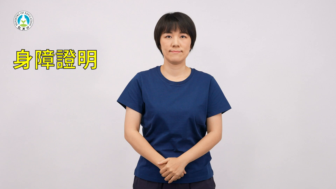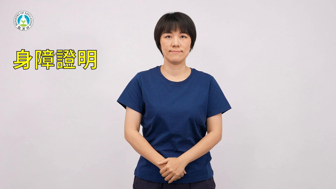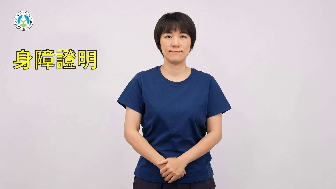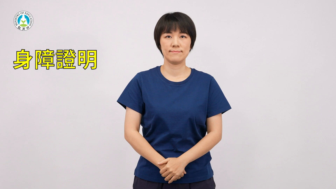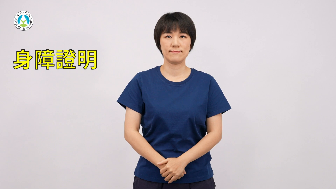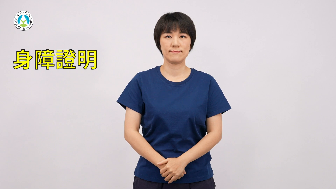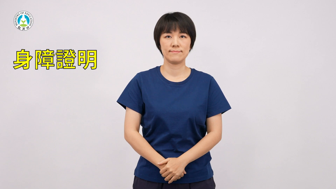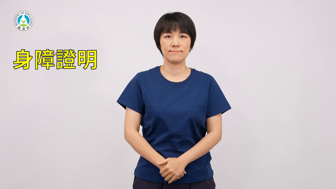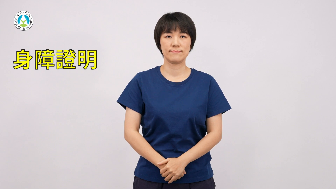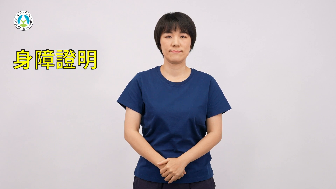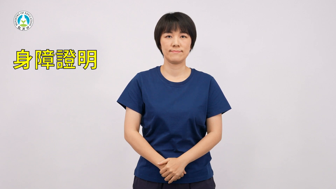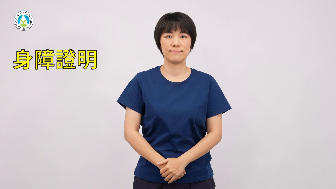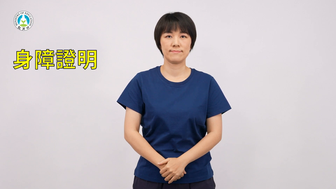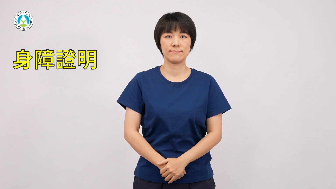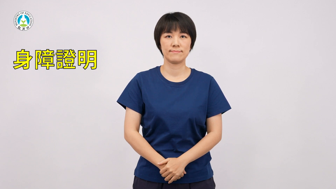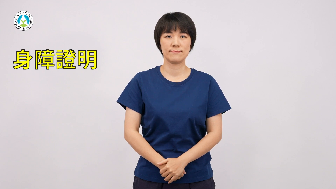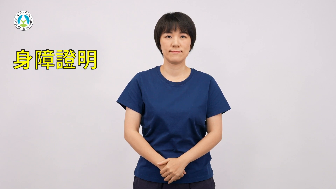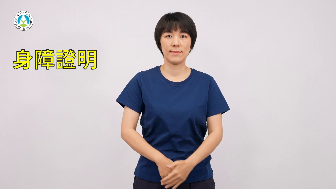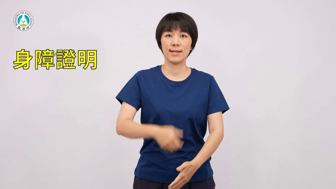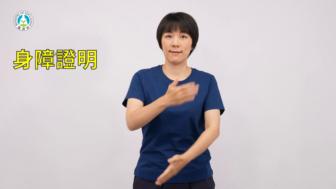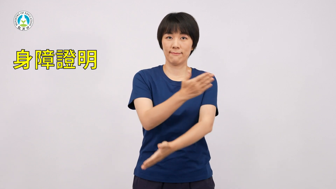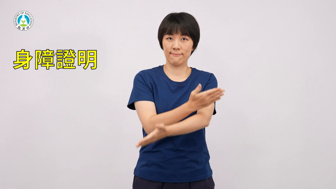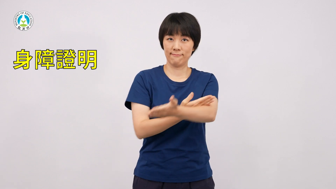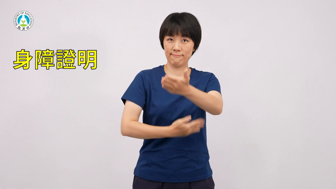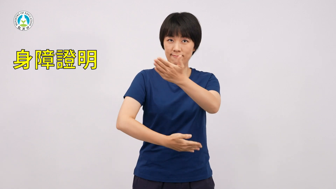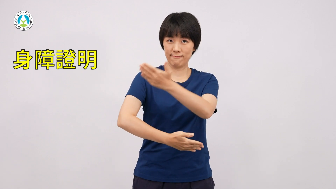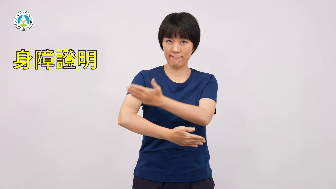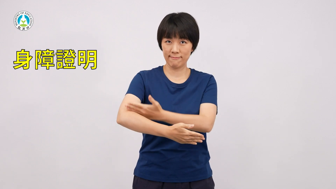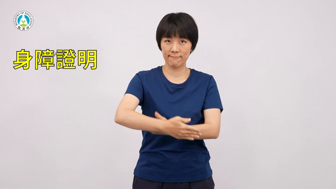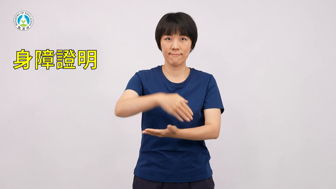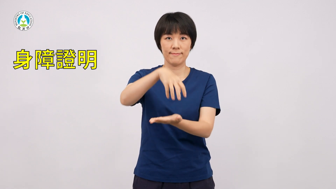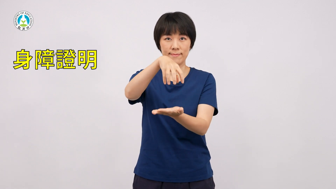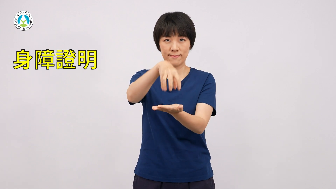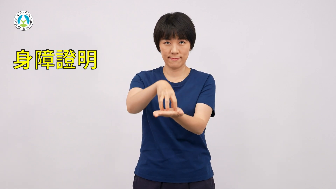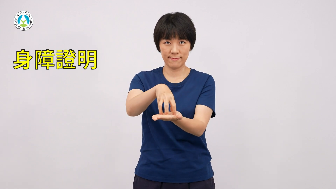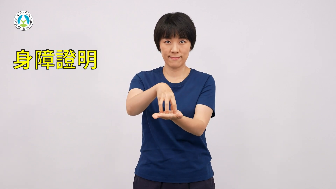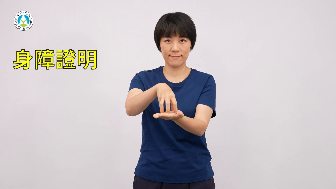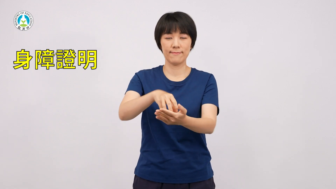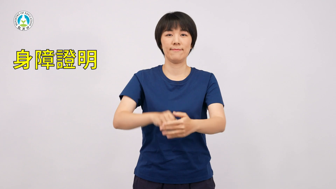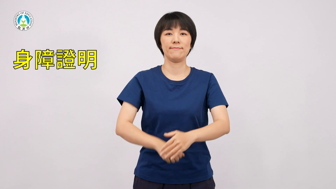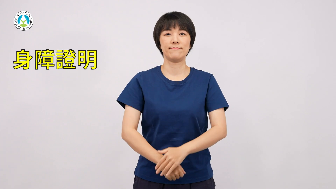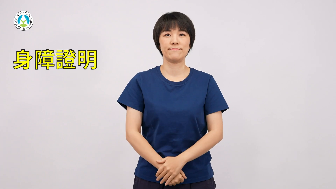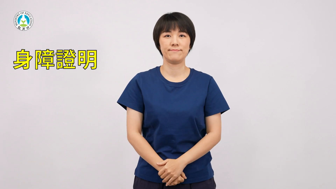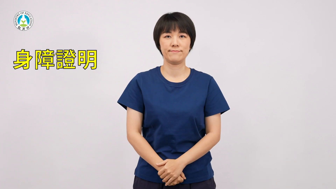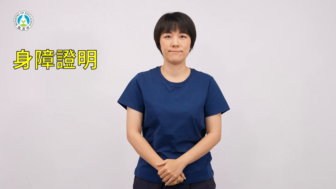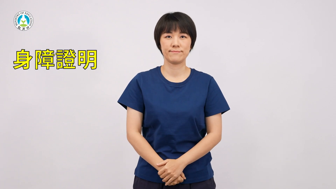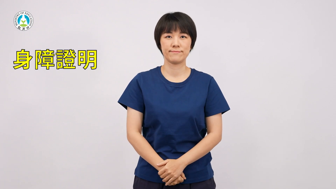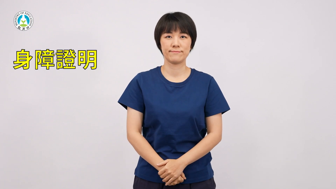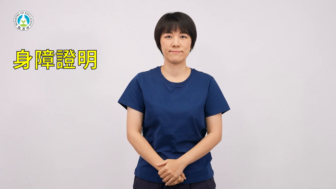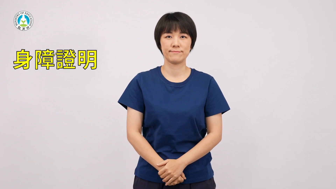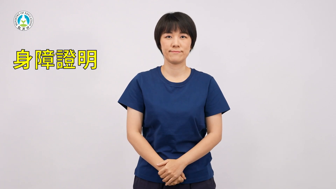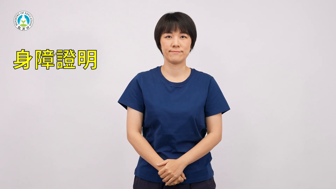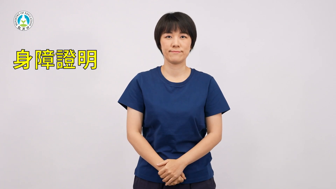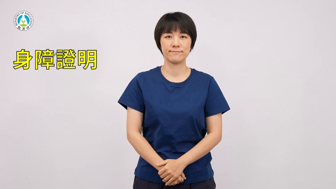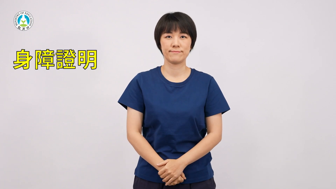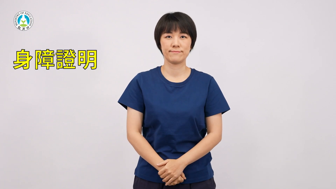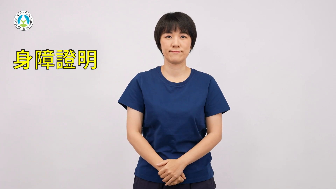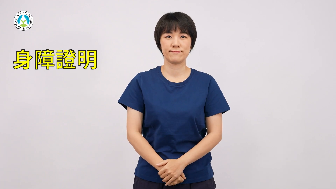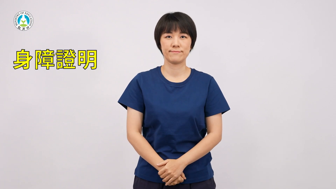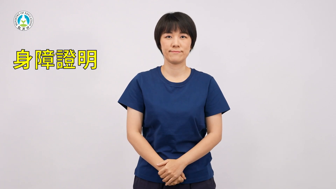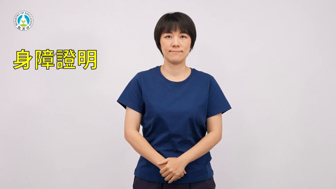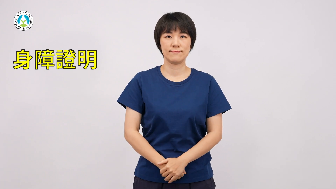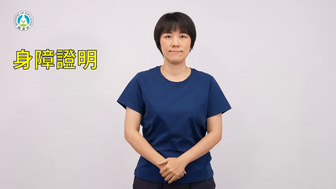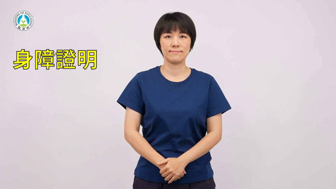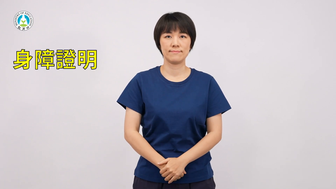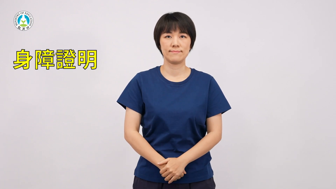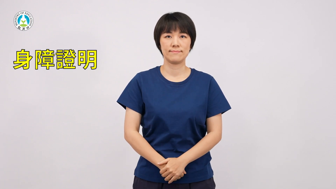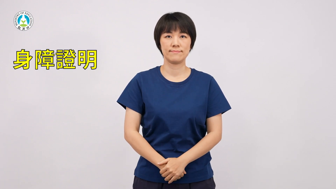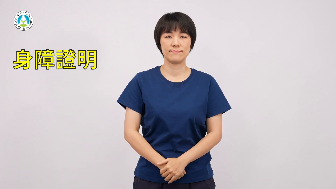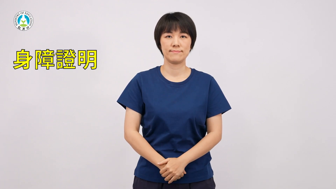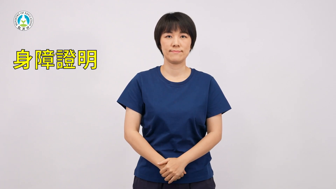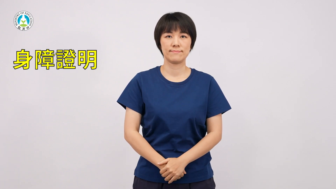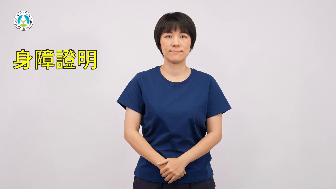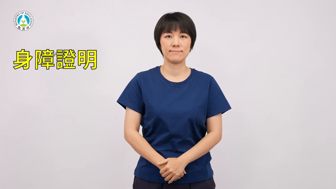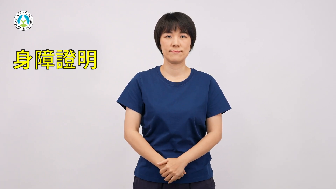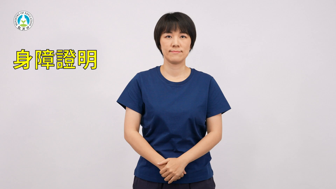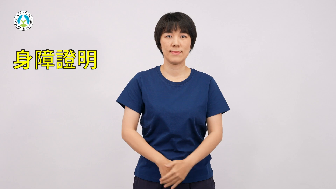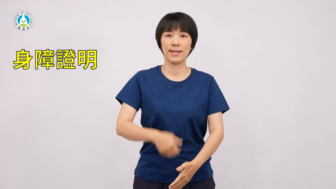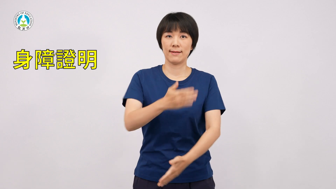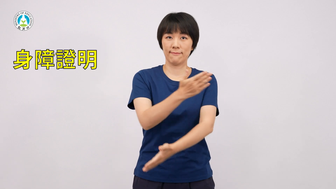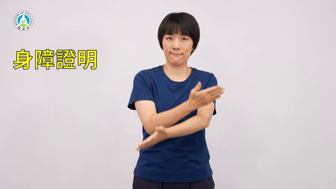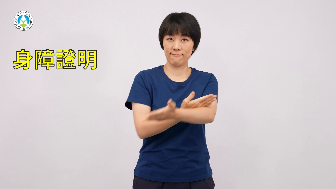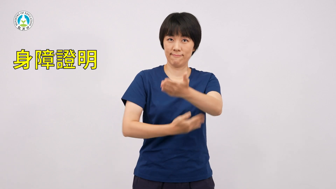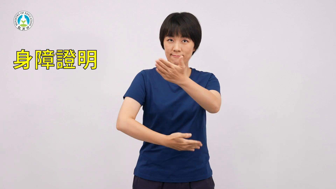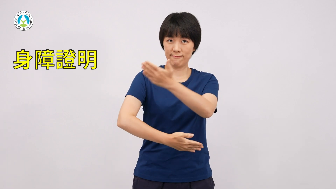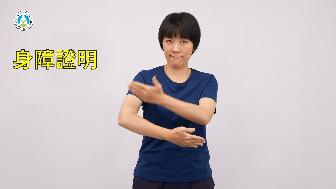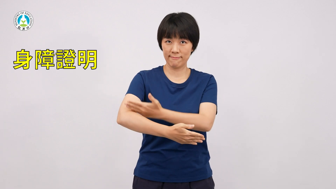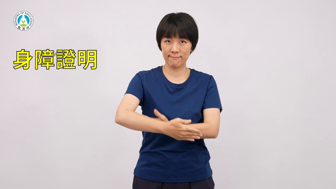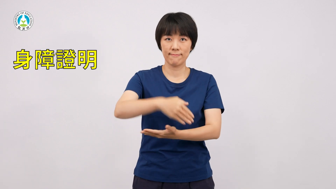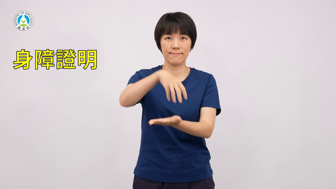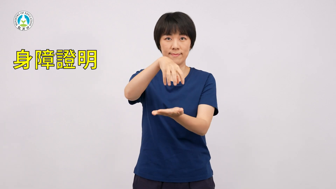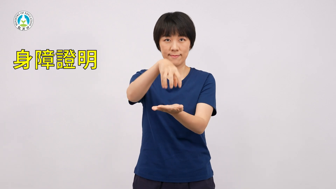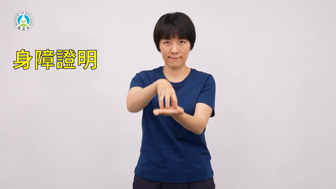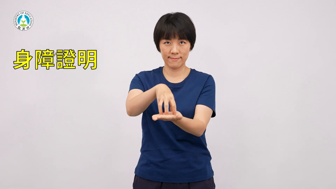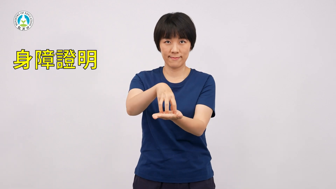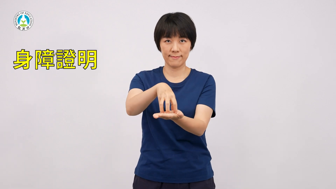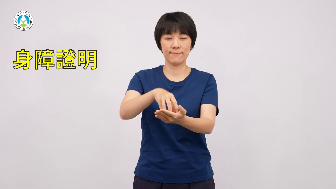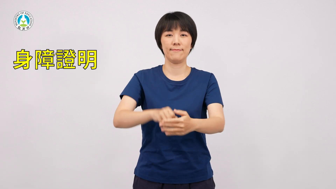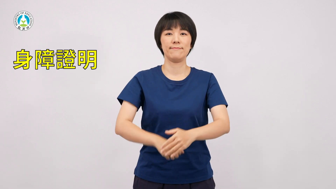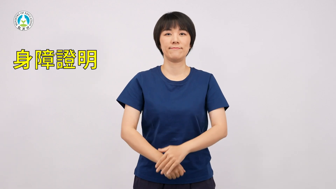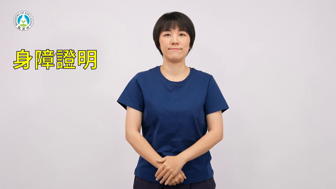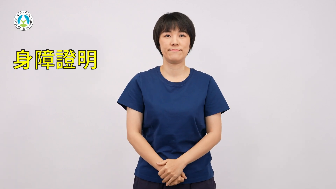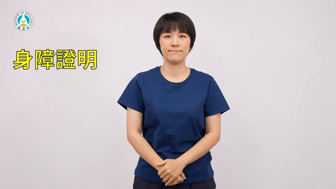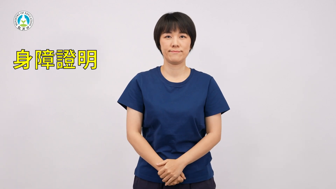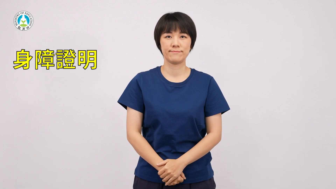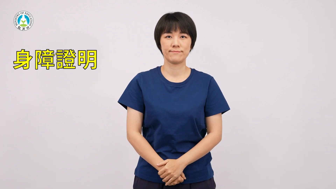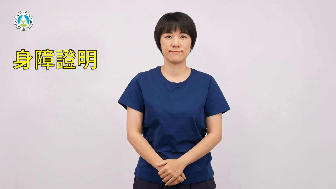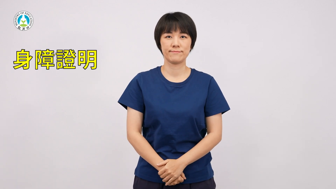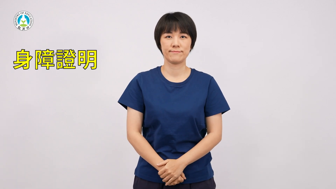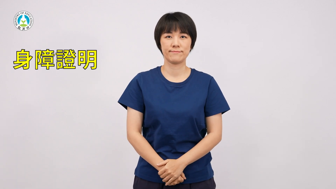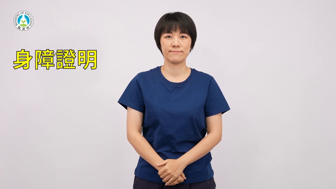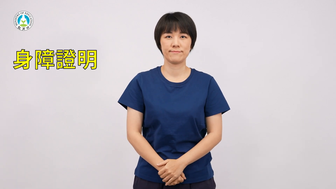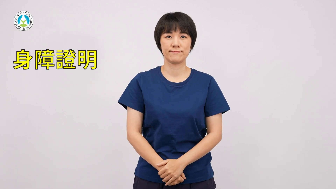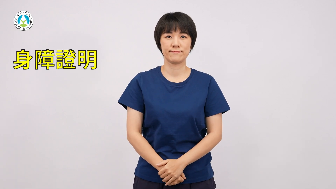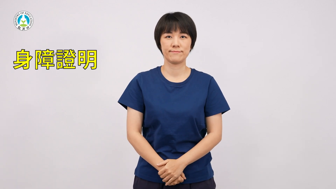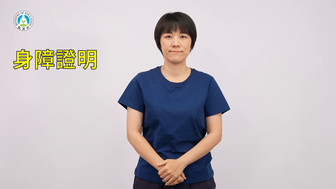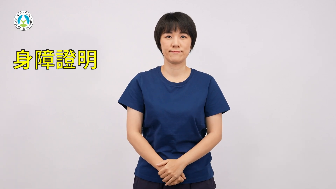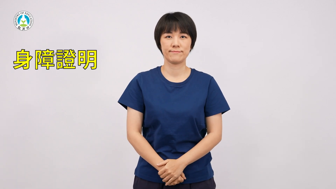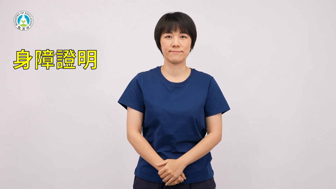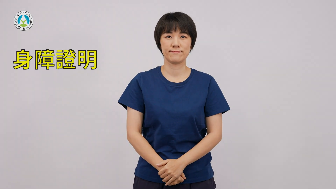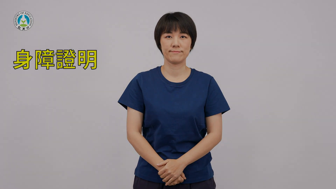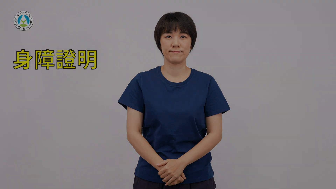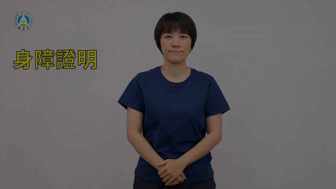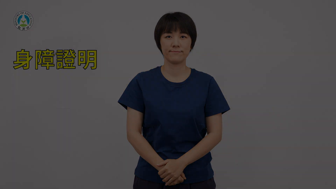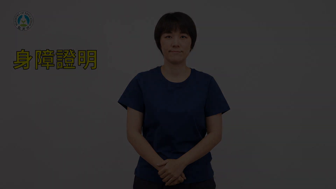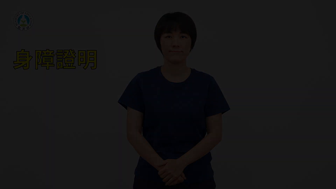身障證明